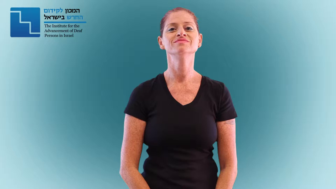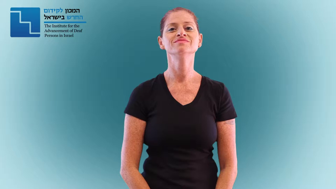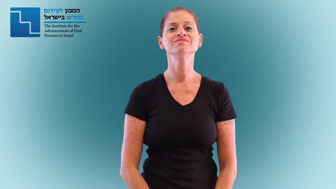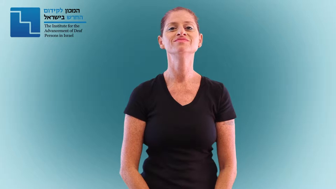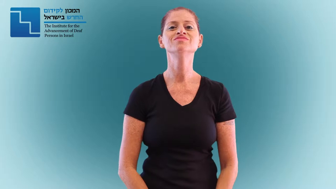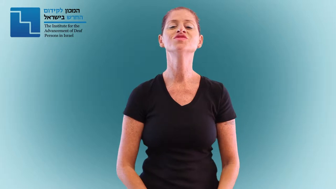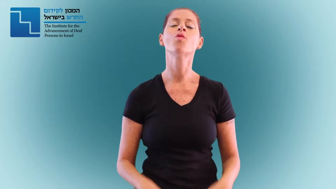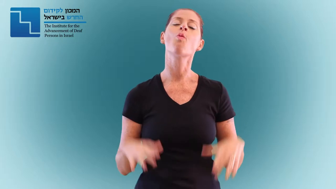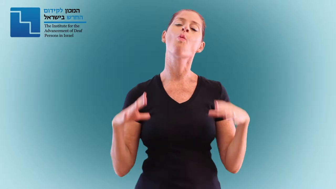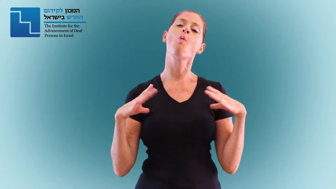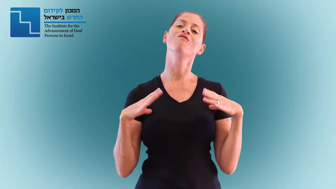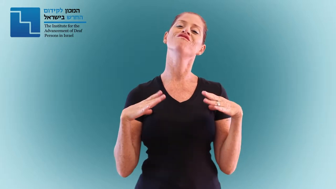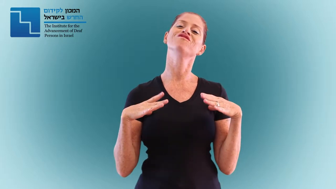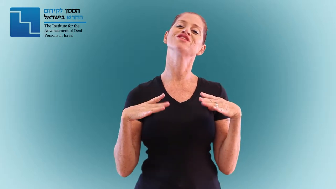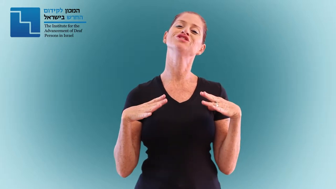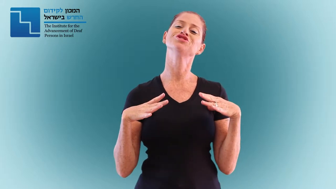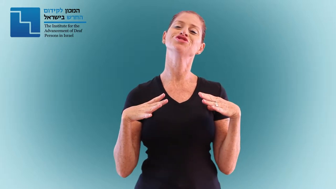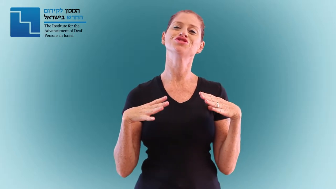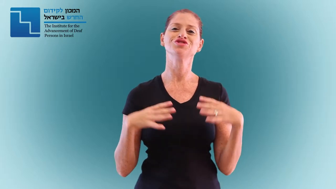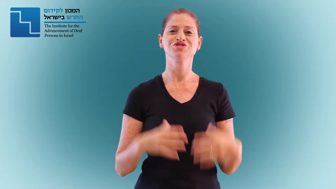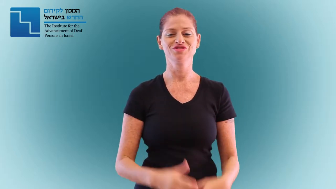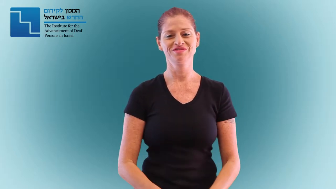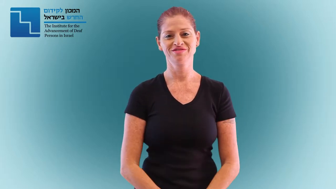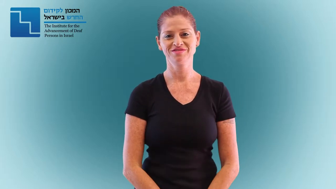חופשה